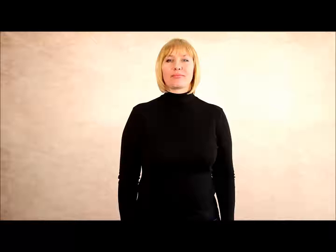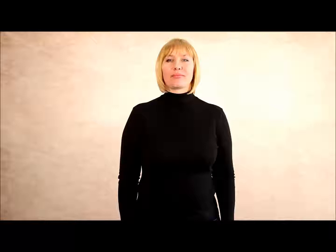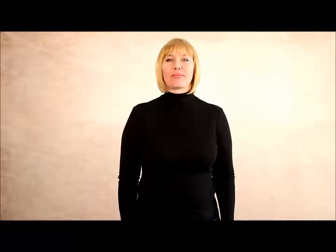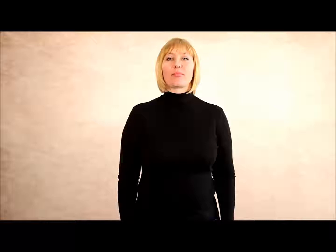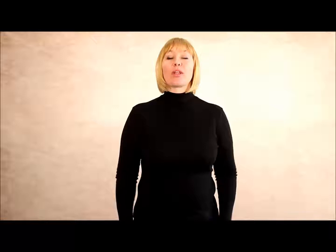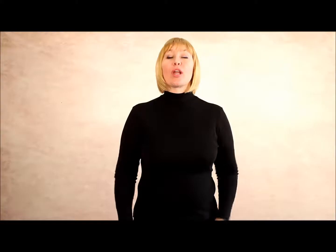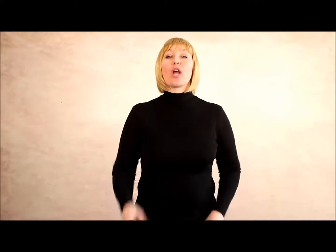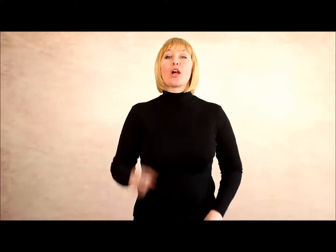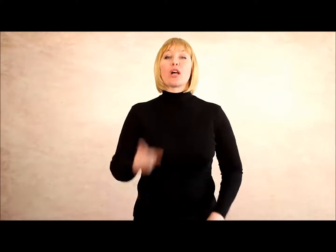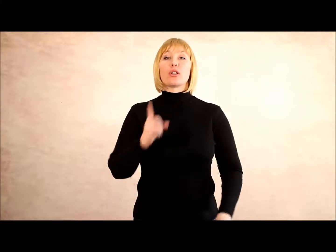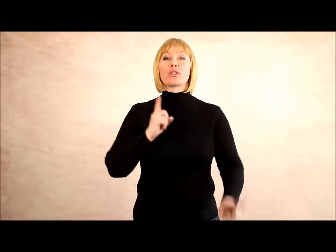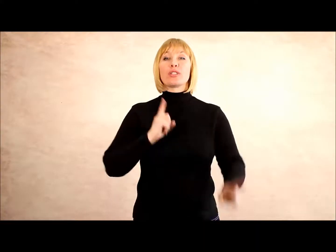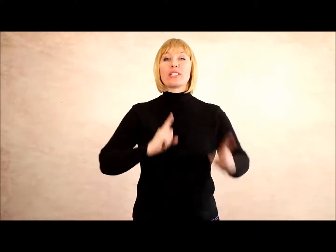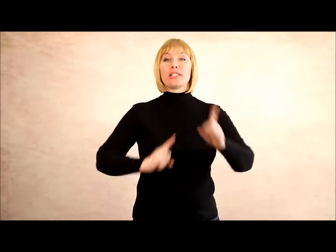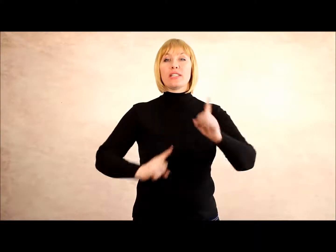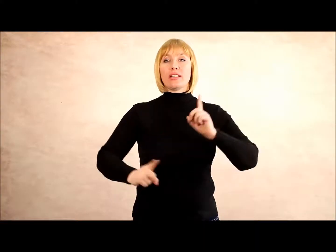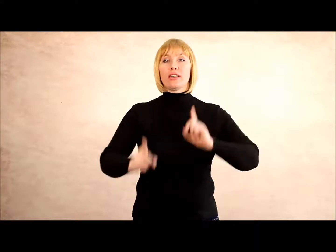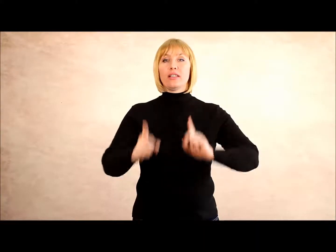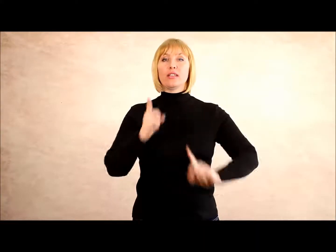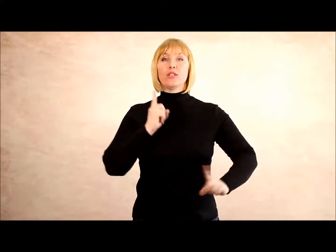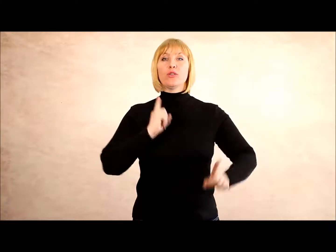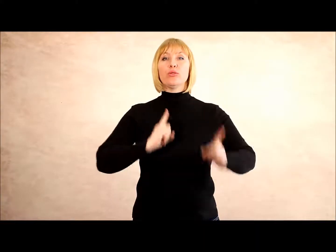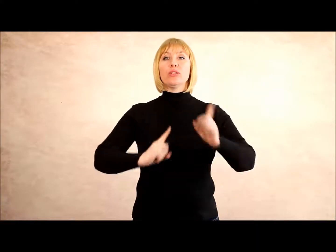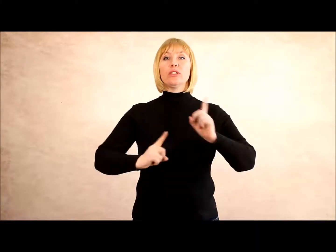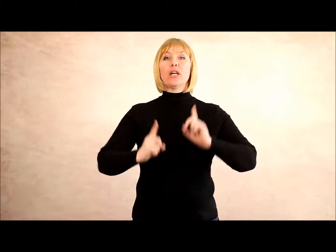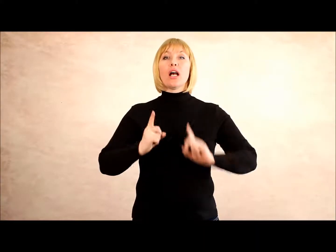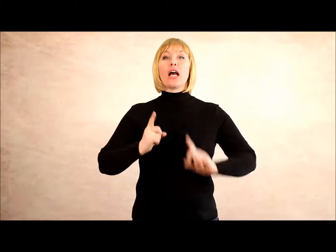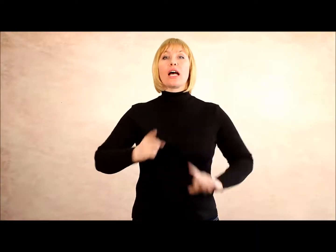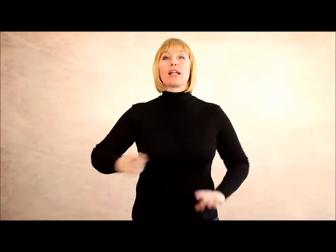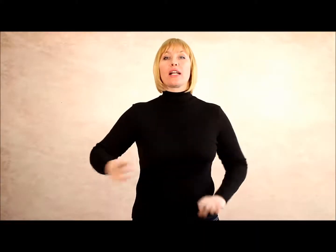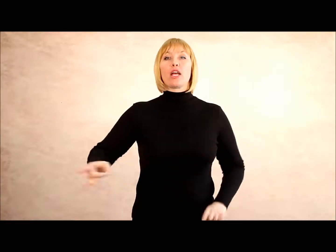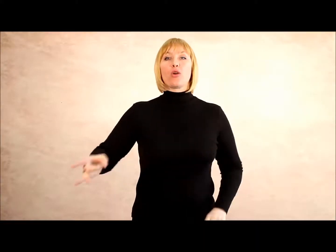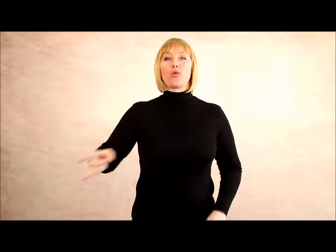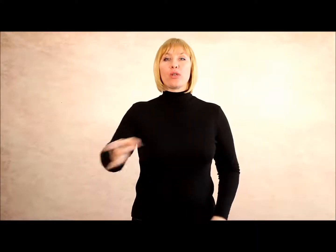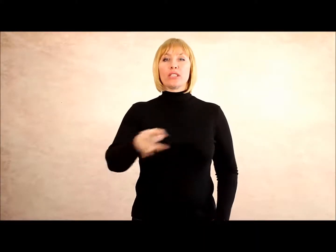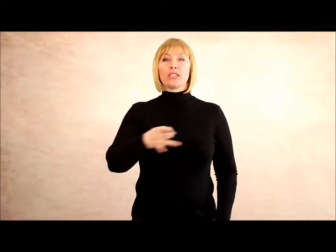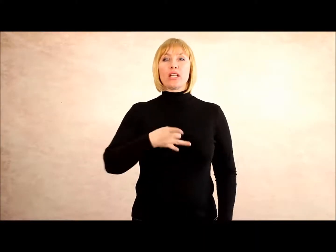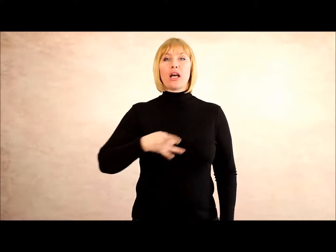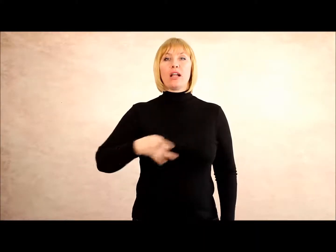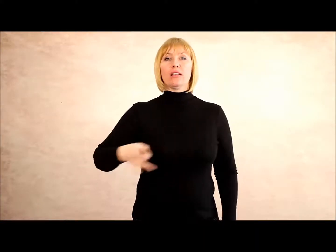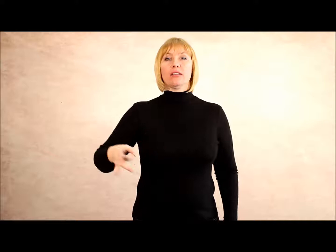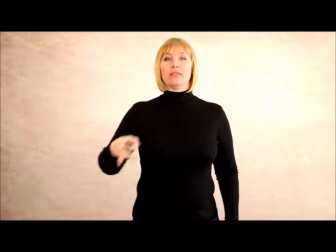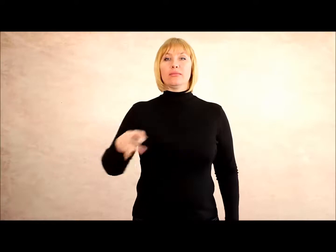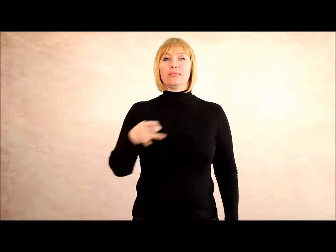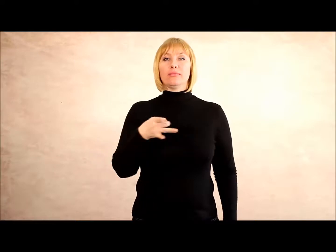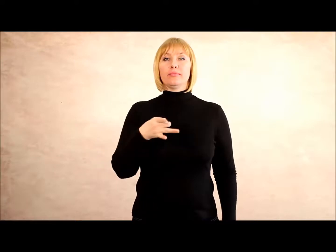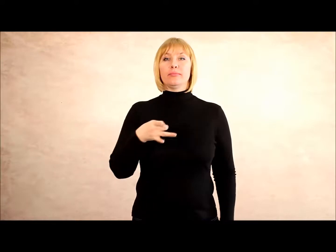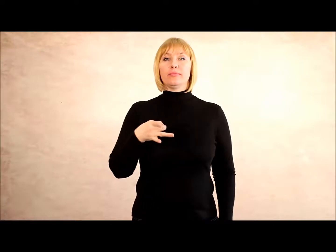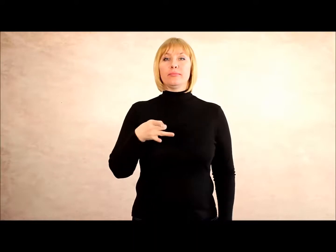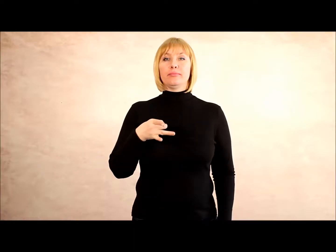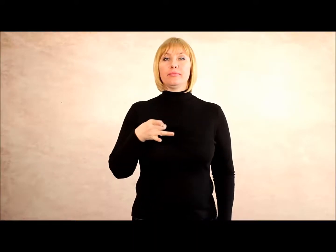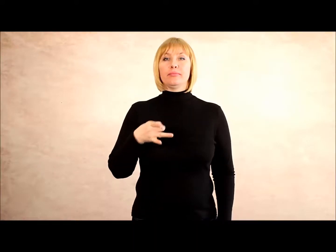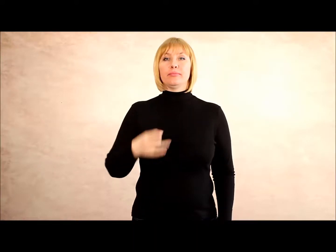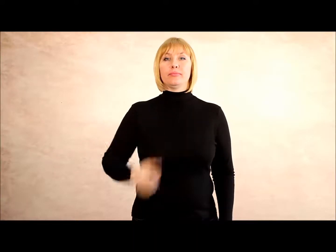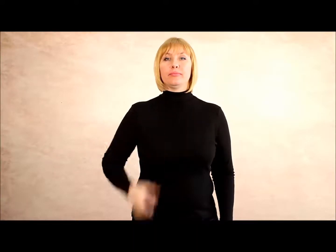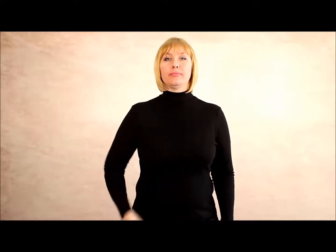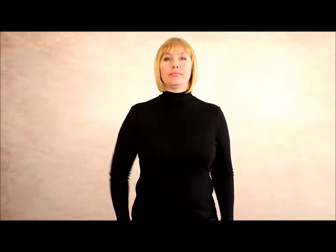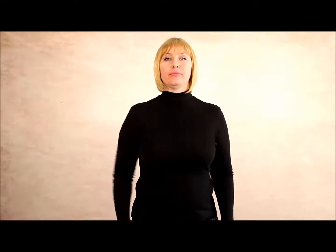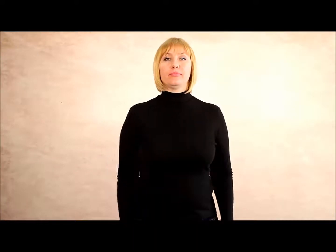Consiliul raional